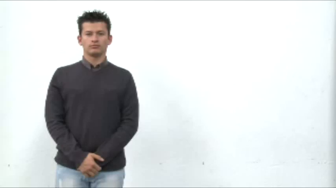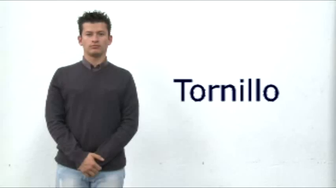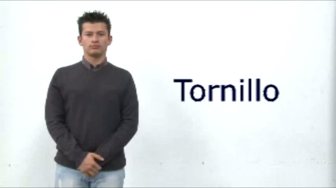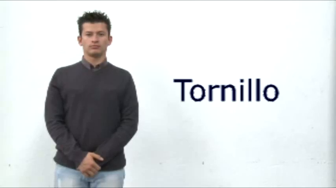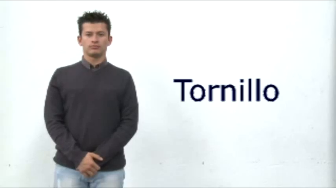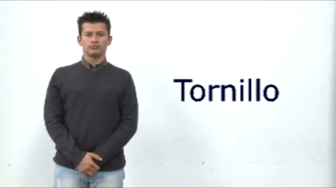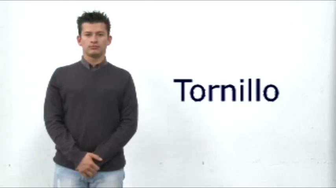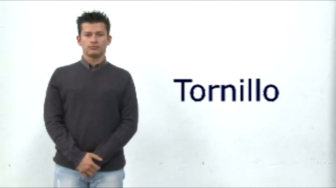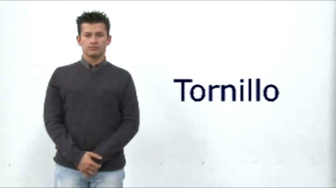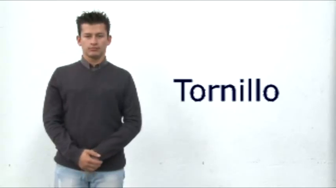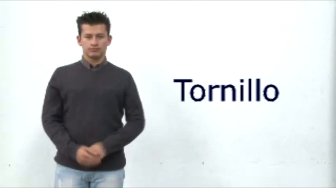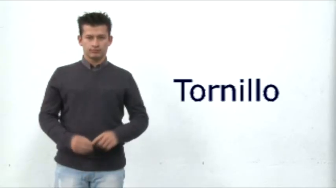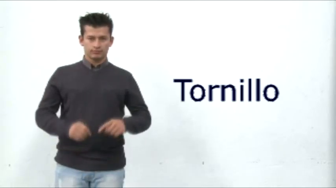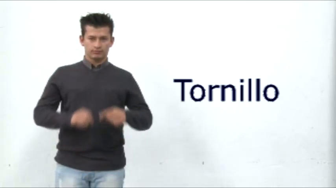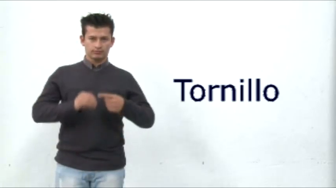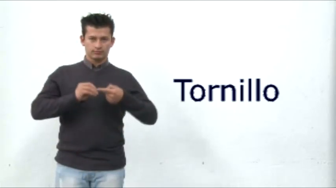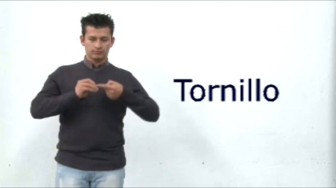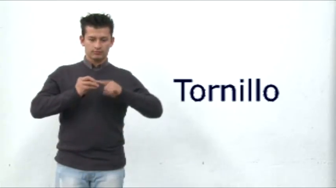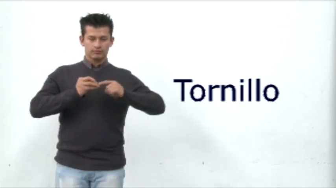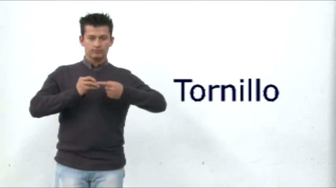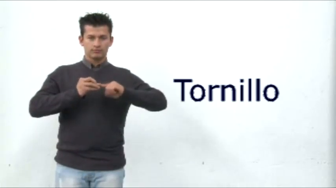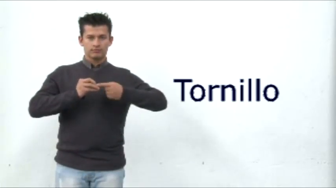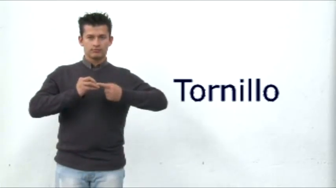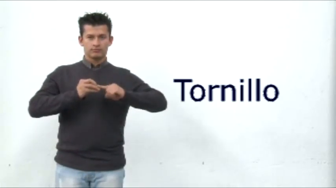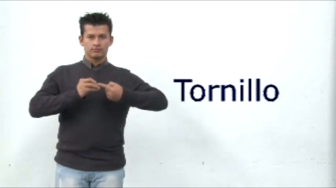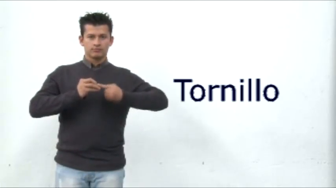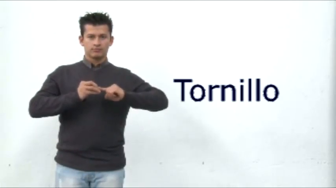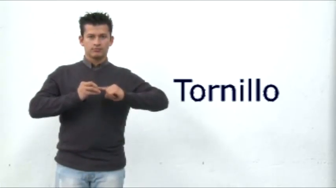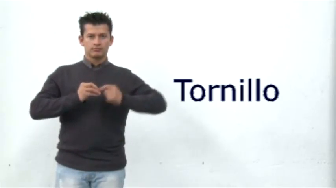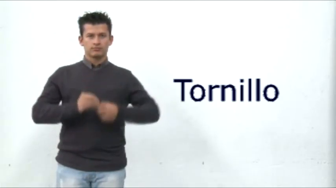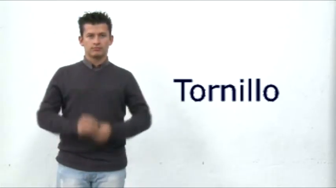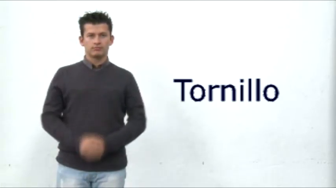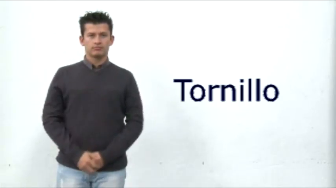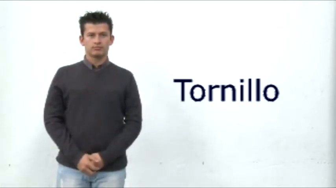Tornillo